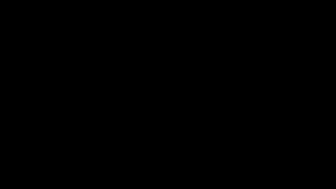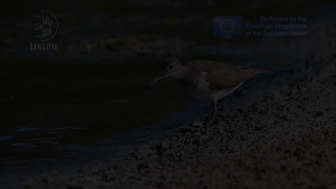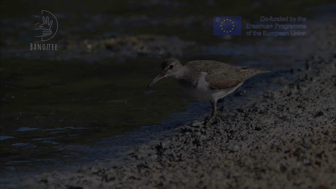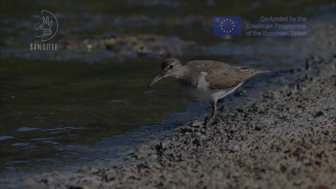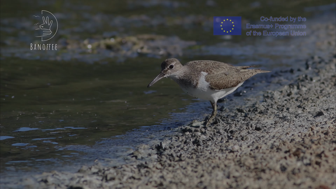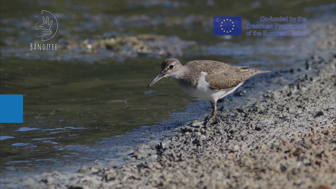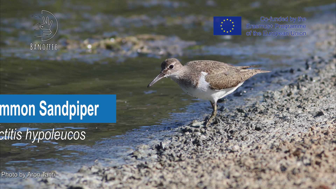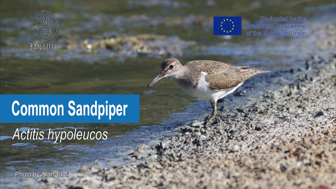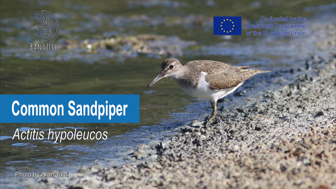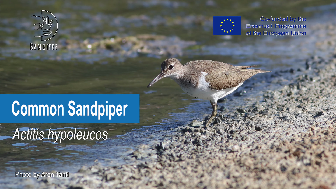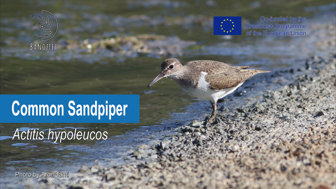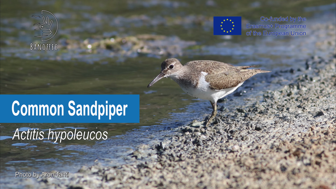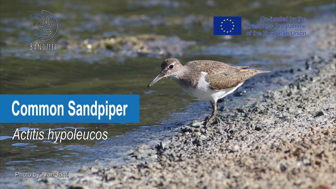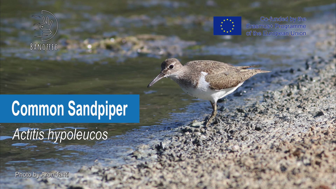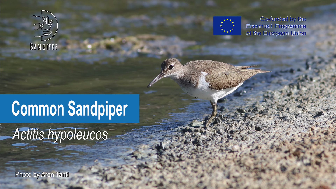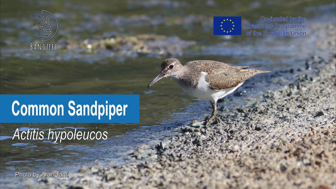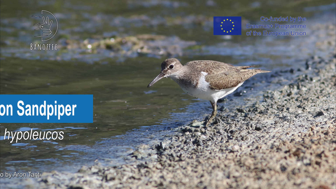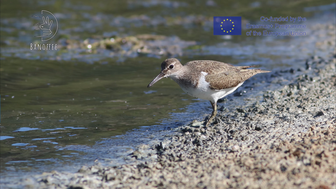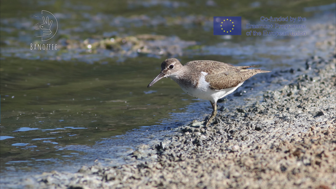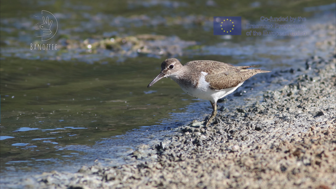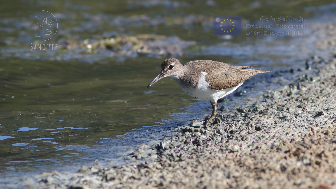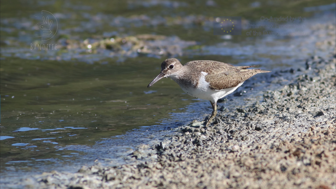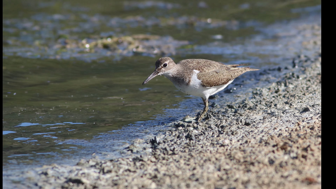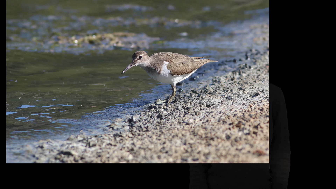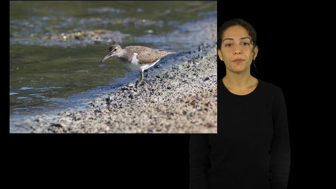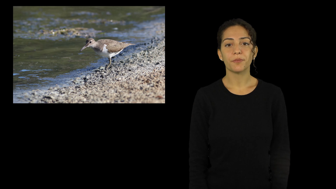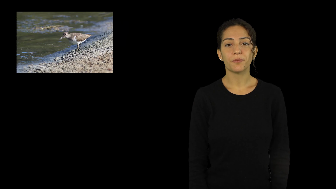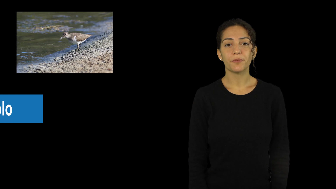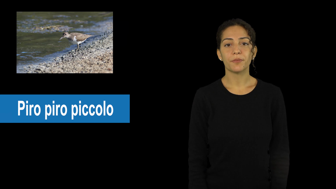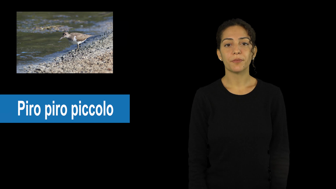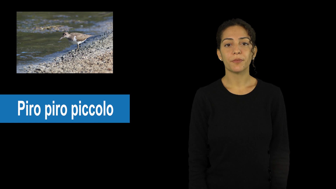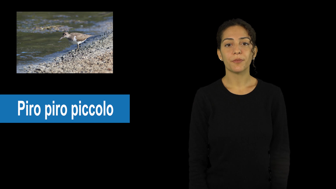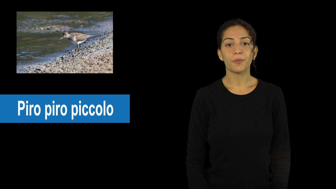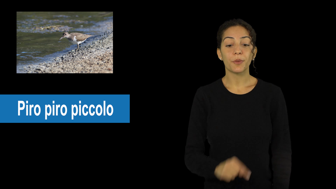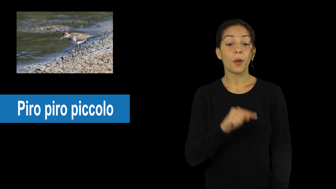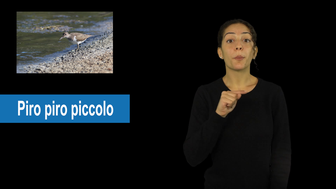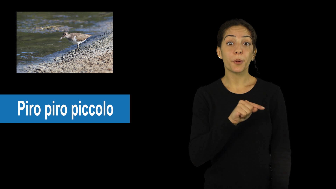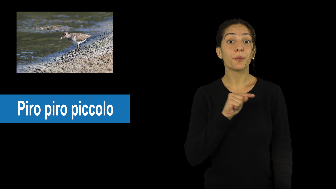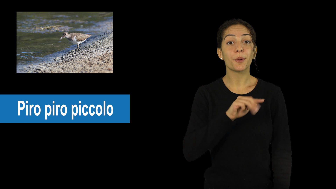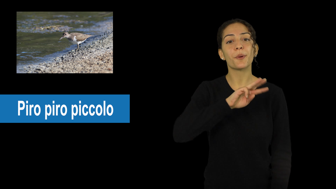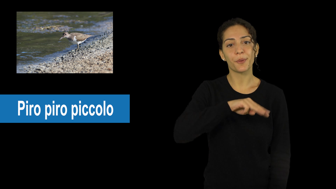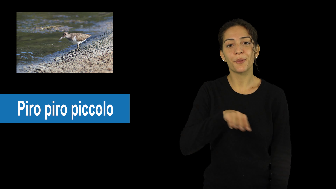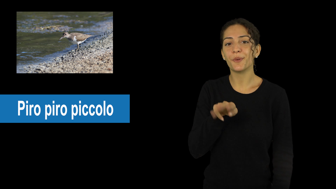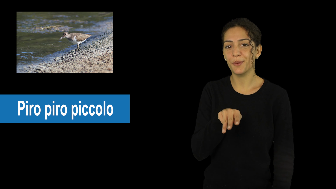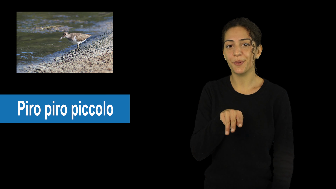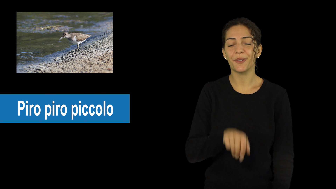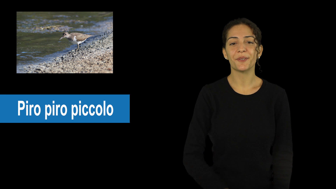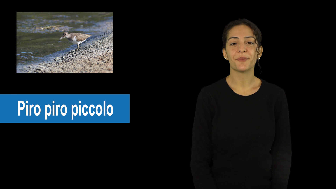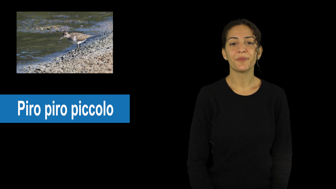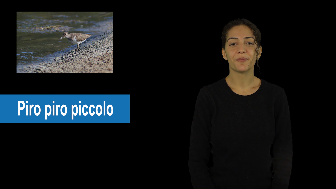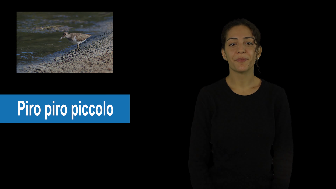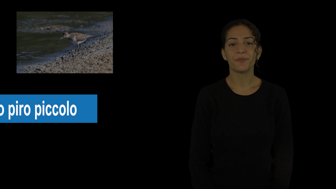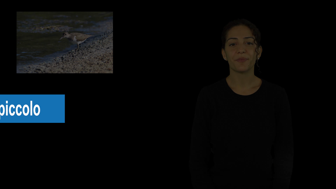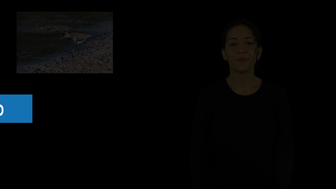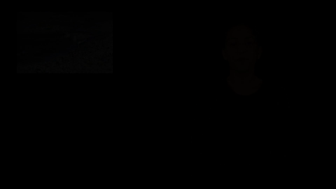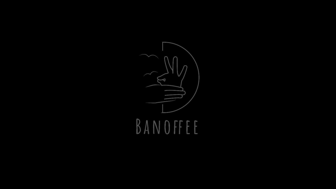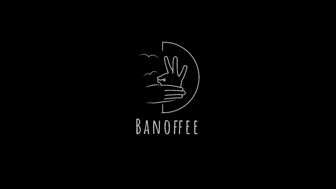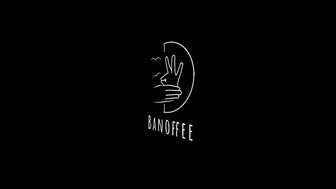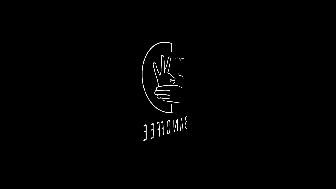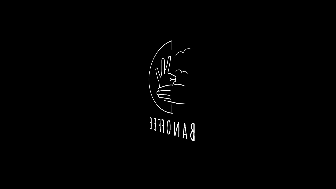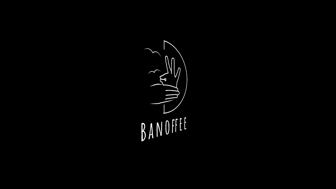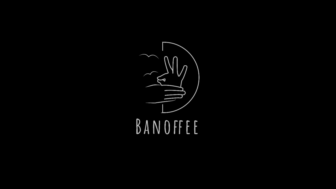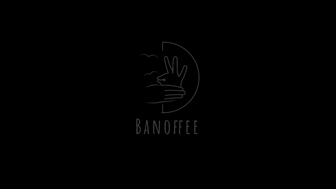Piro piro piccolo